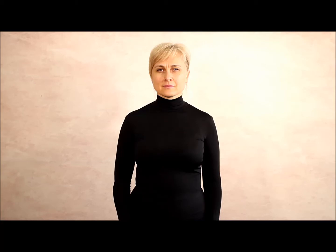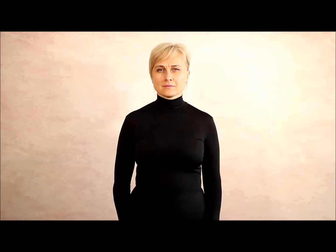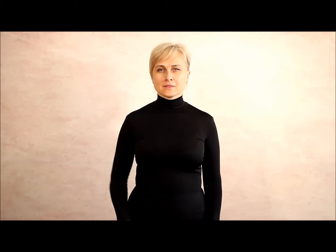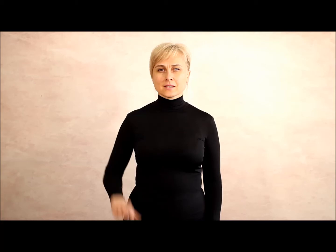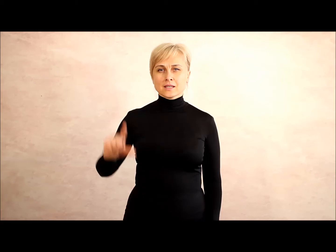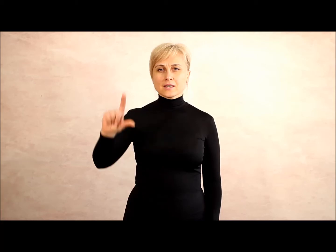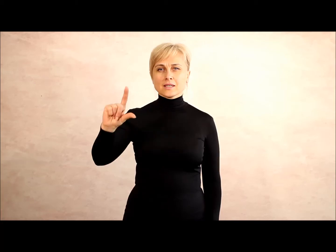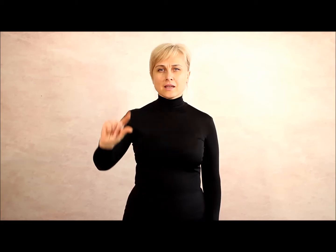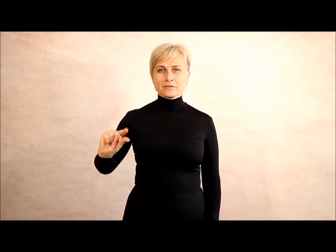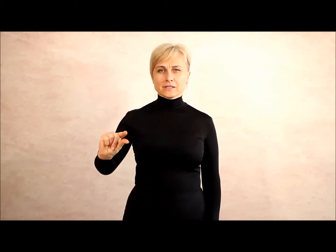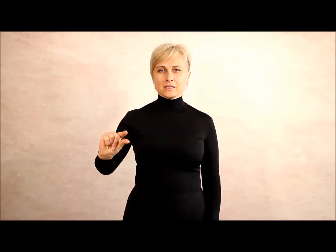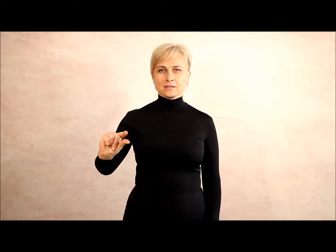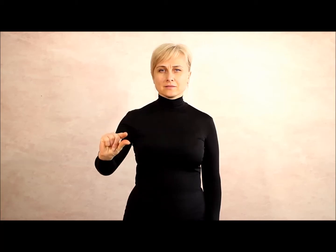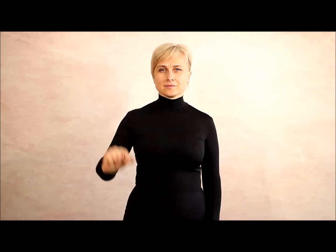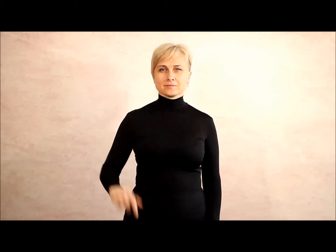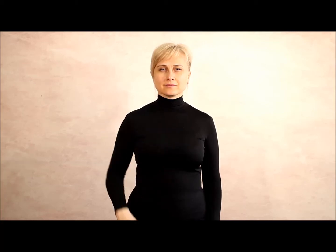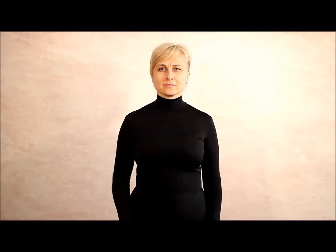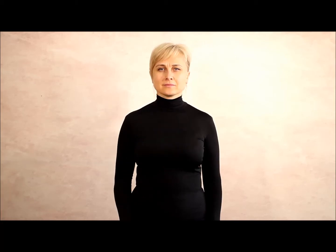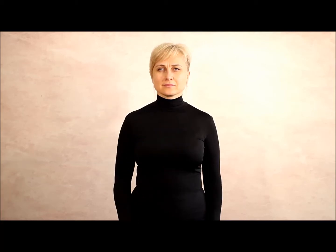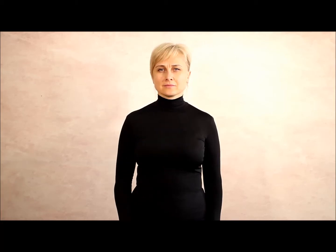Ieftin